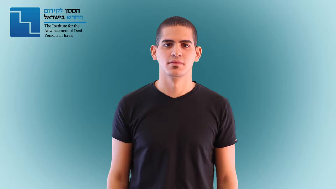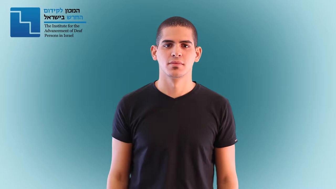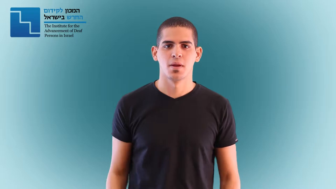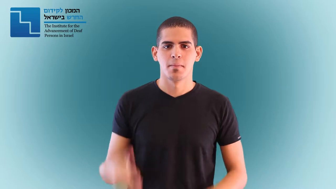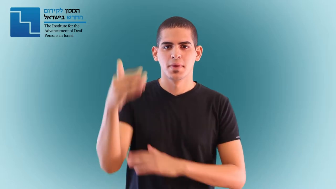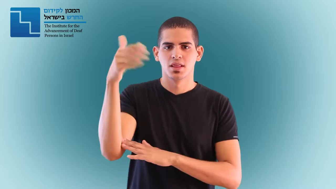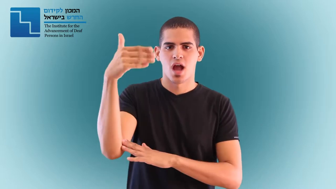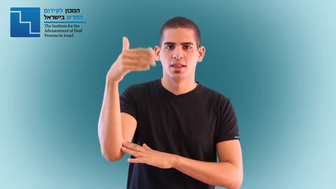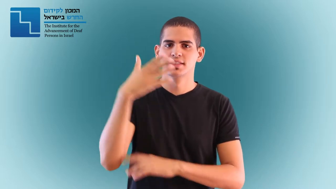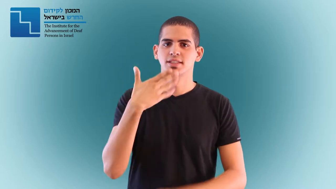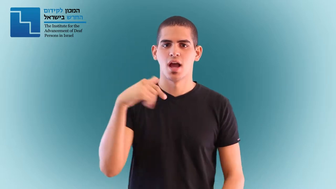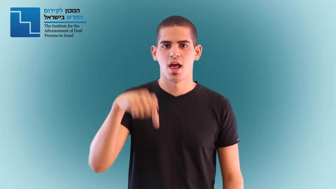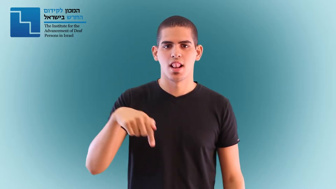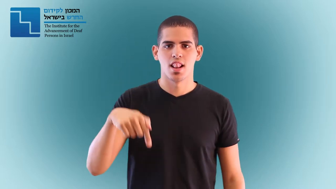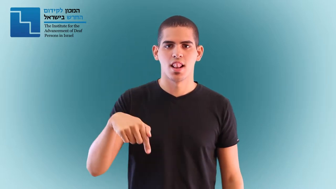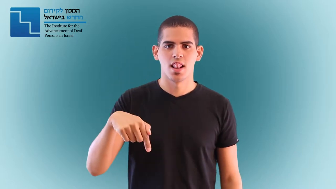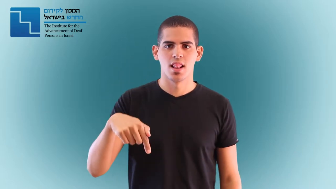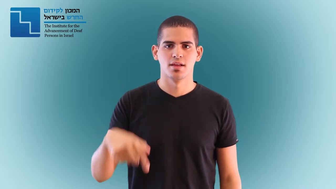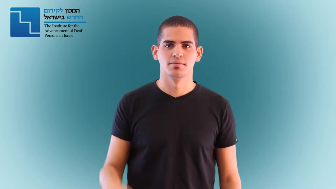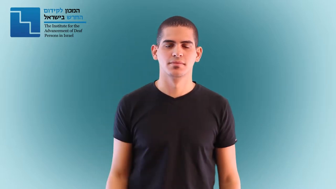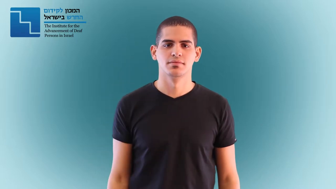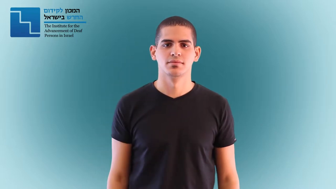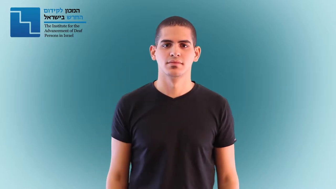מדינת ישראל